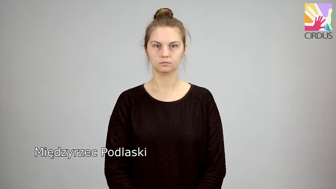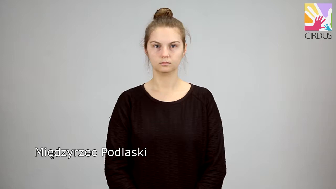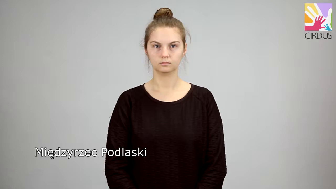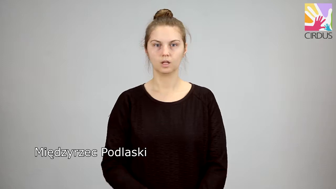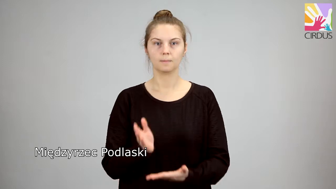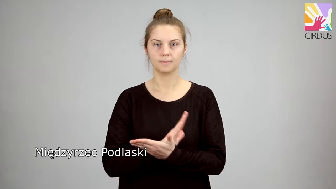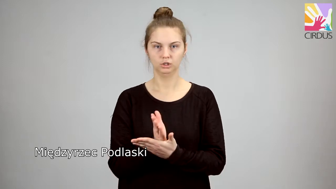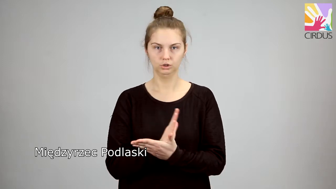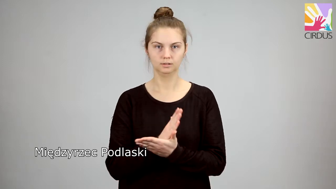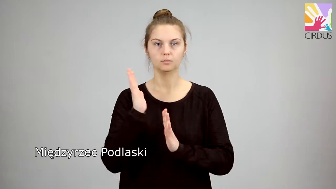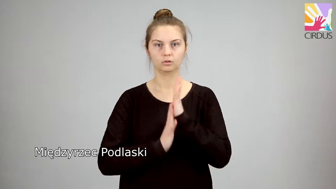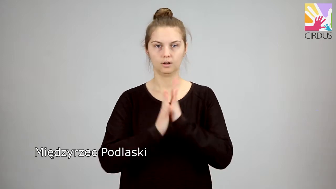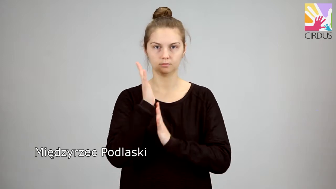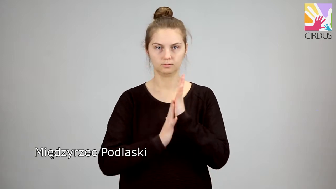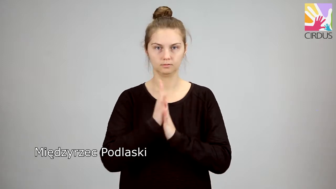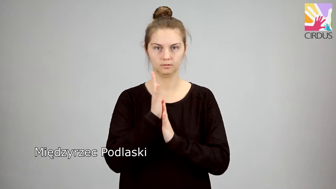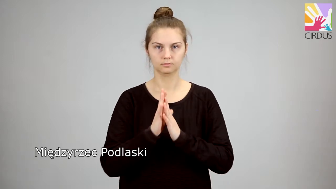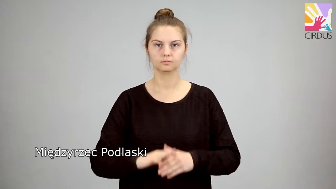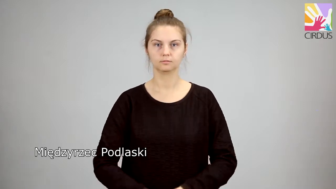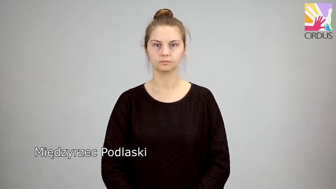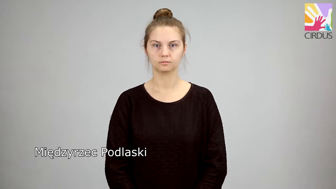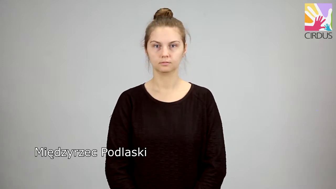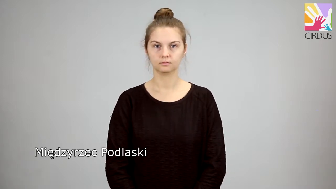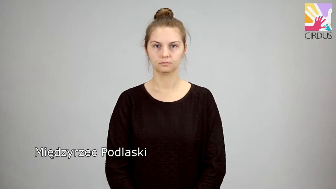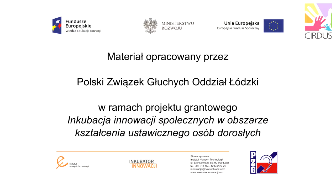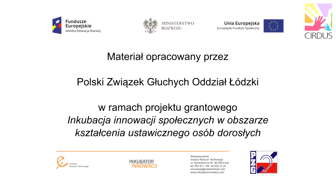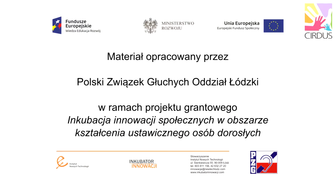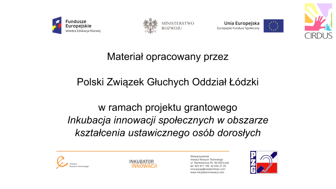Międzyrzec Podlaski